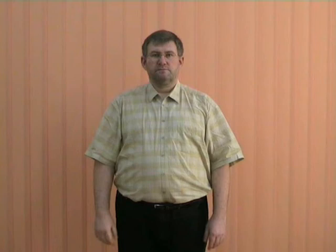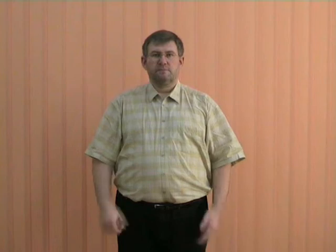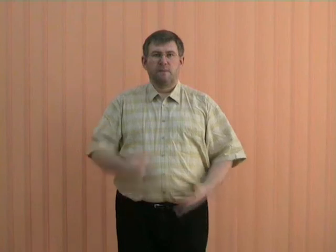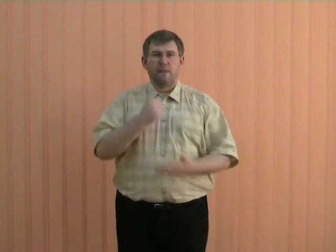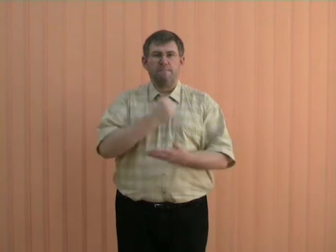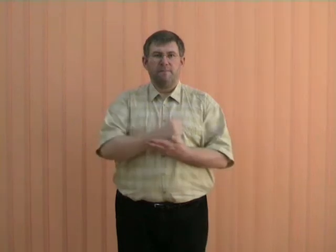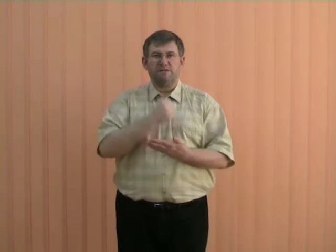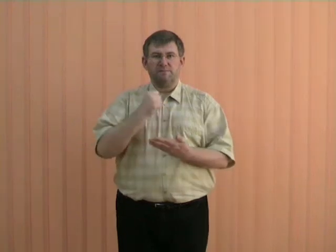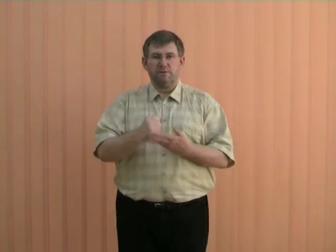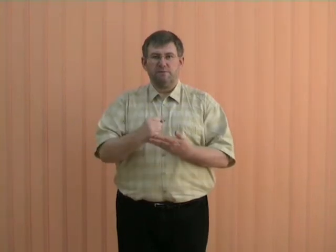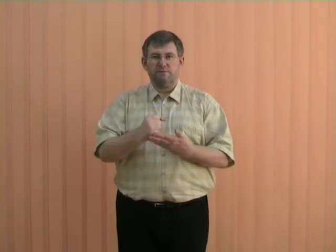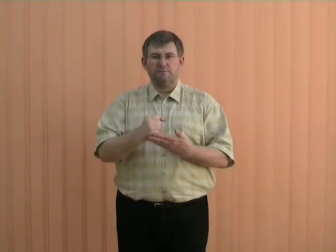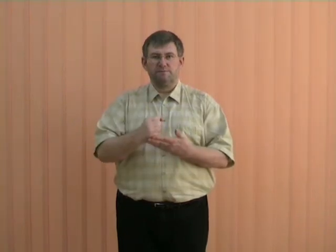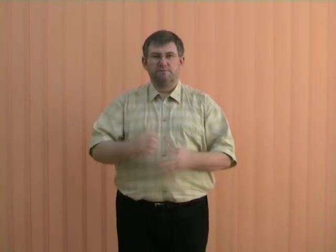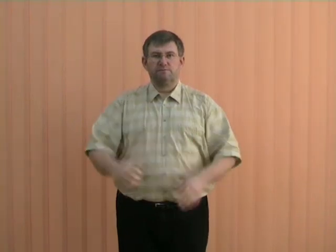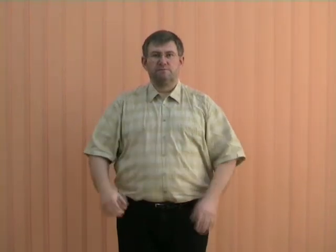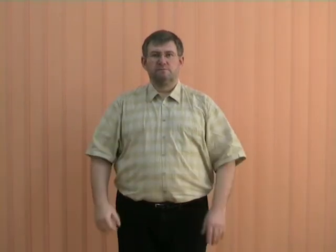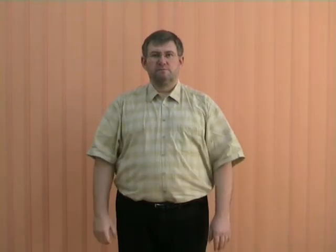paszport